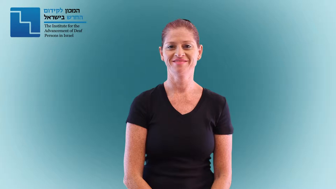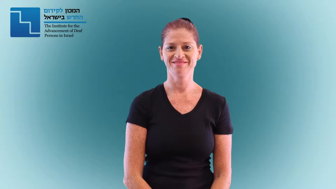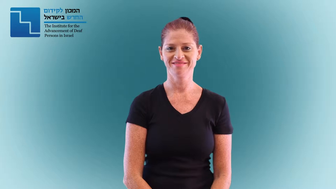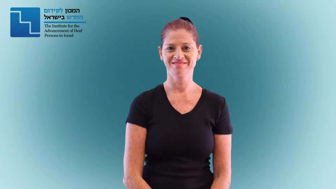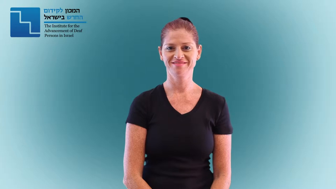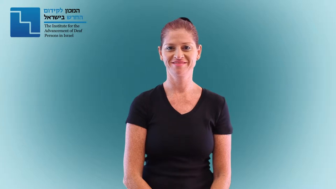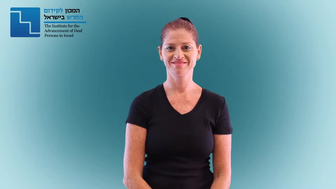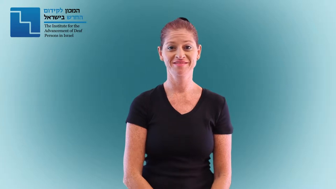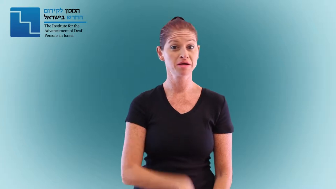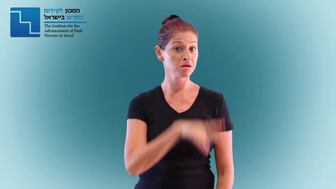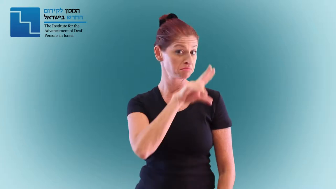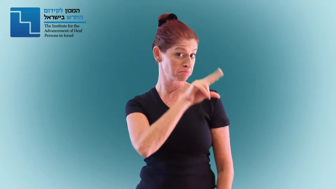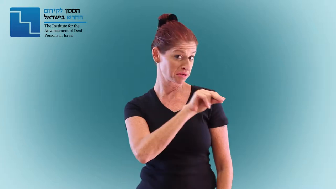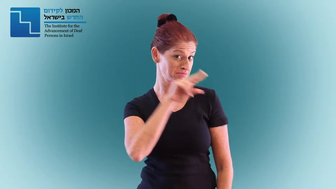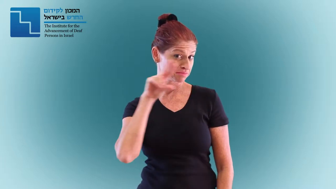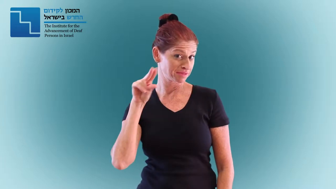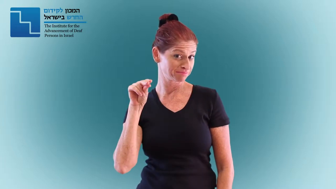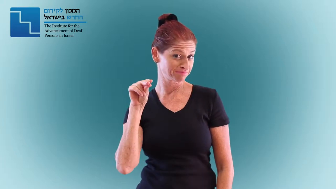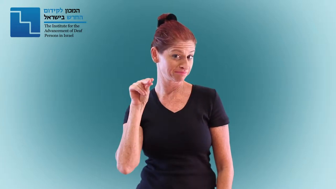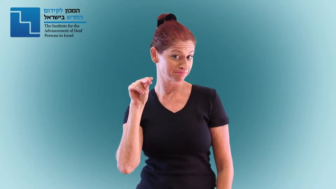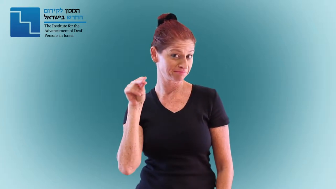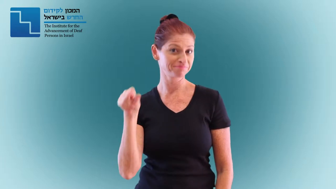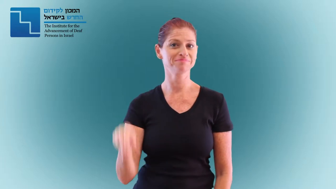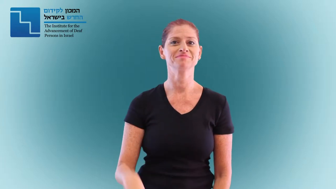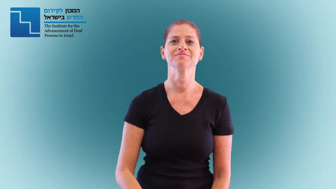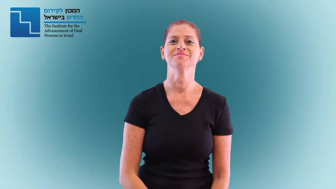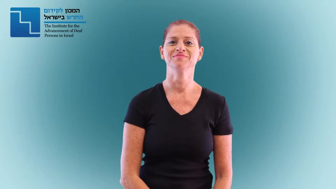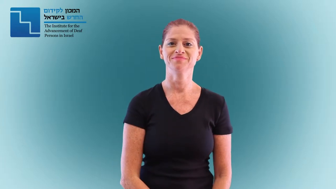אותו דבר